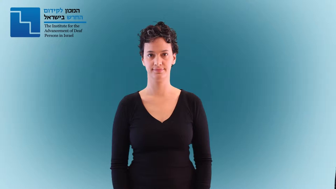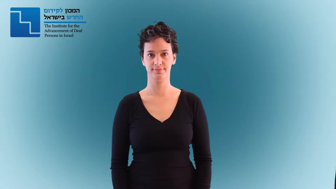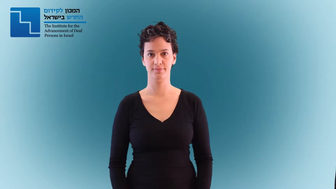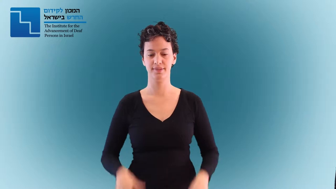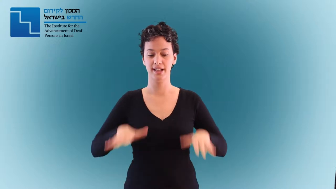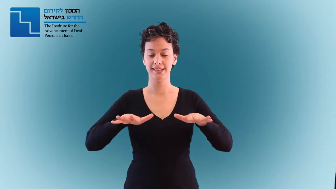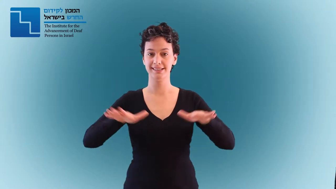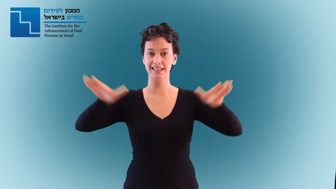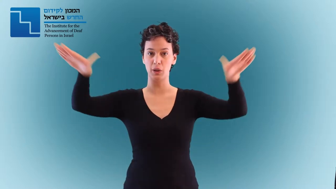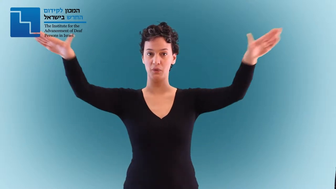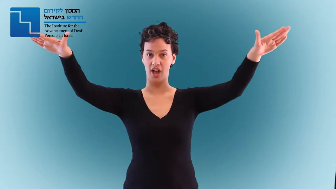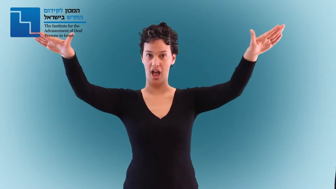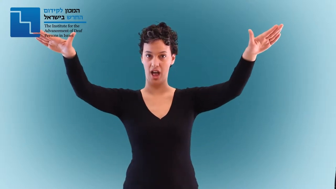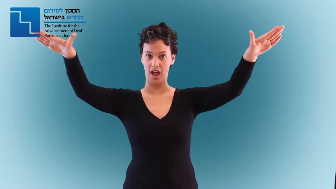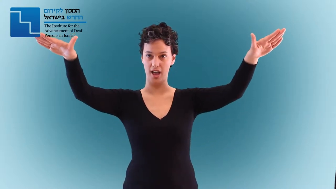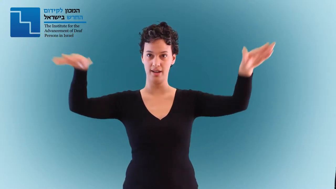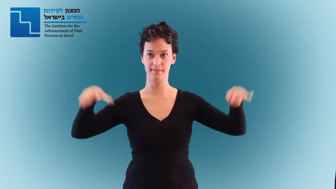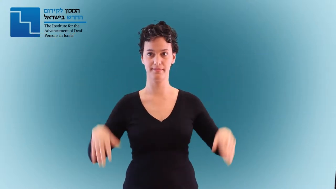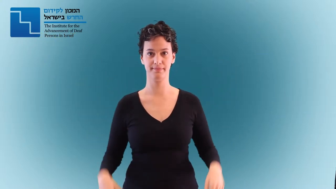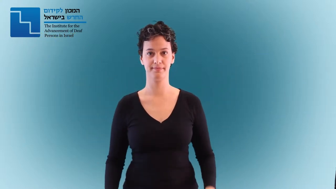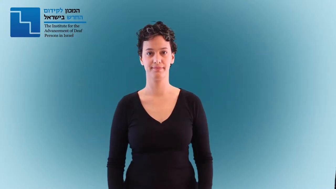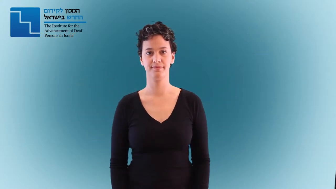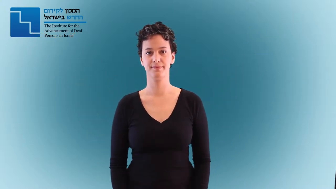שדה תעופה